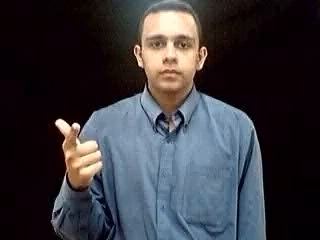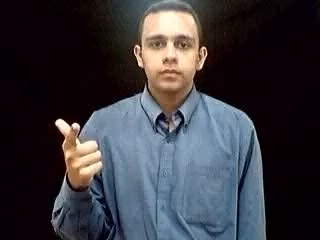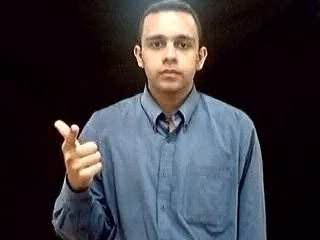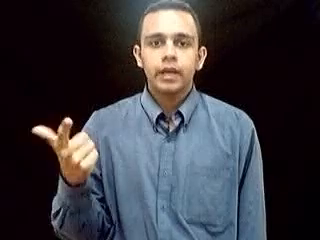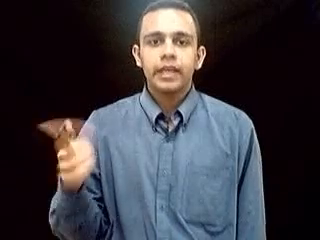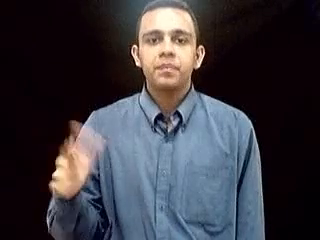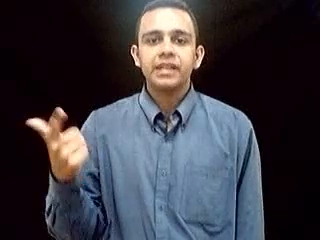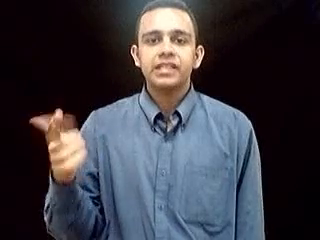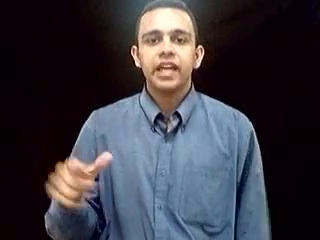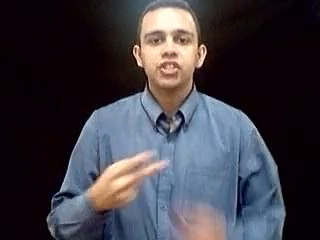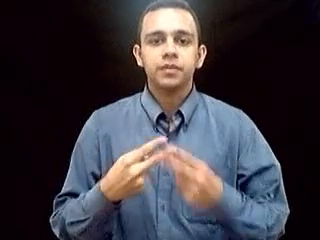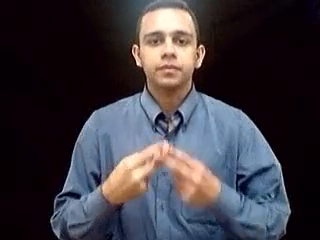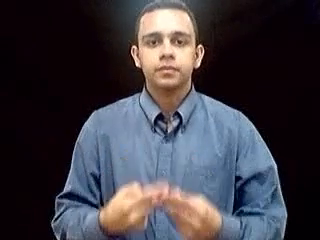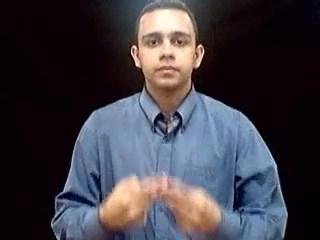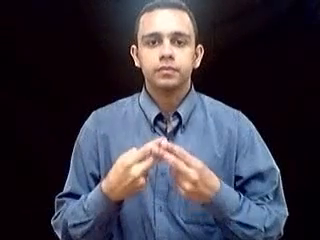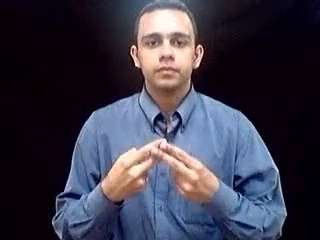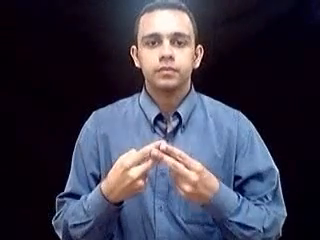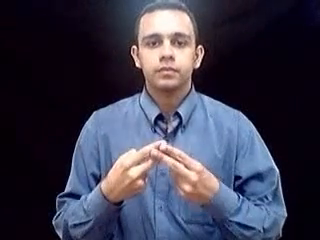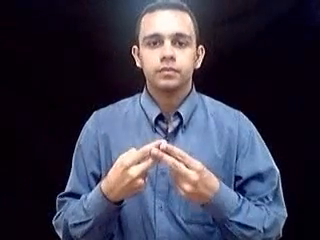impaciente